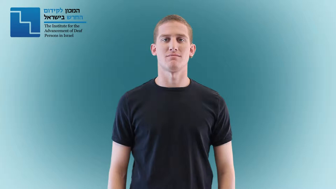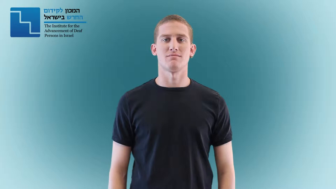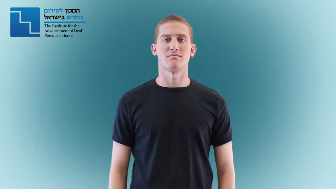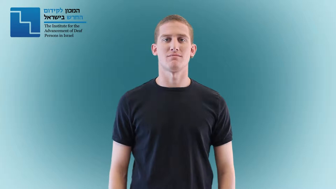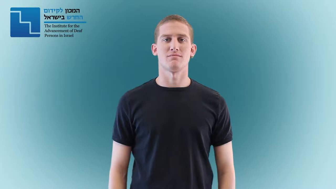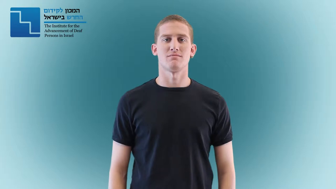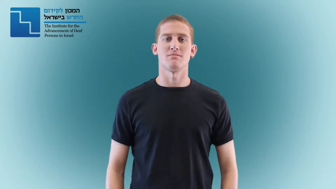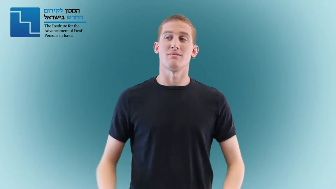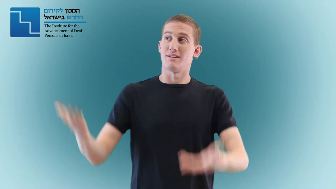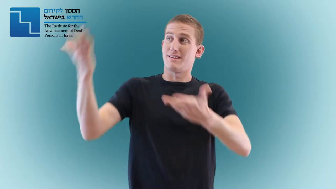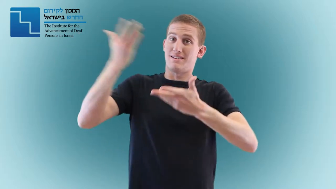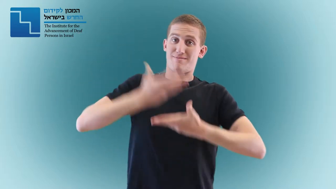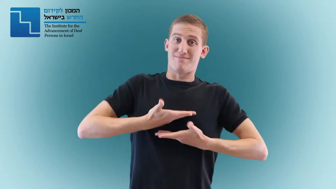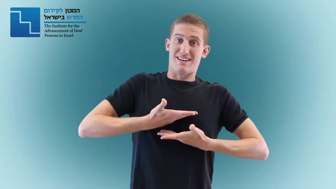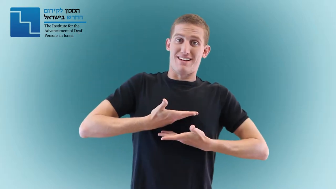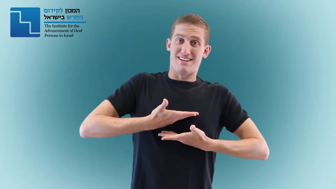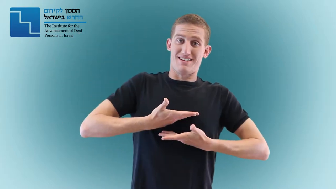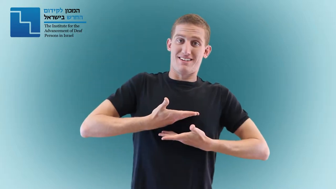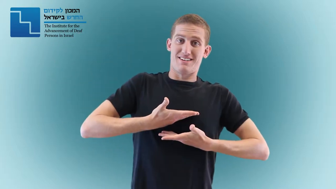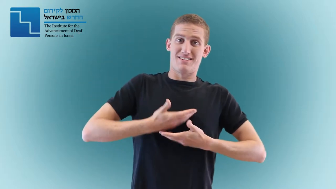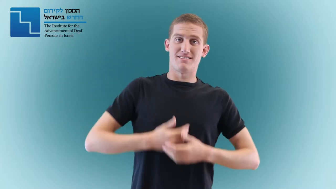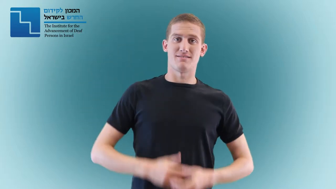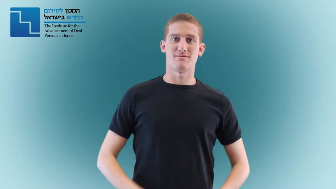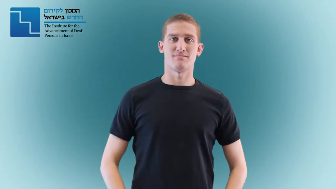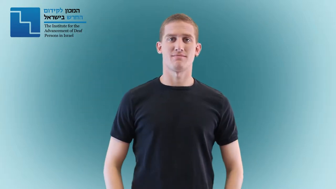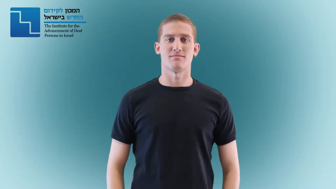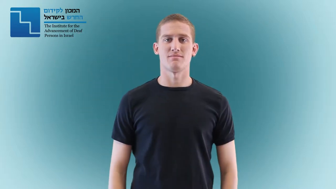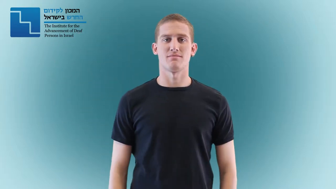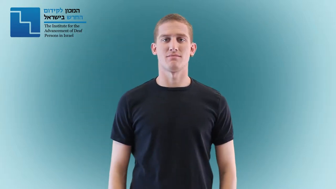לקבל